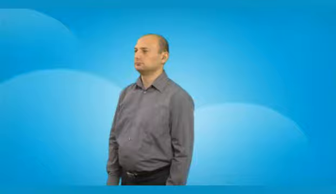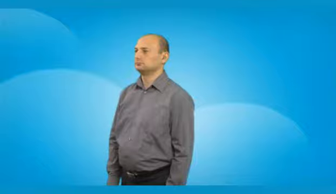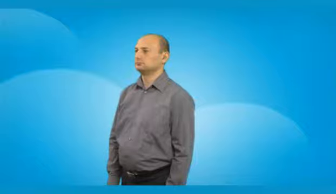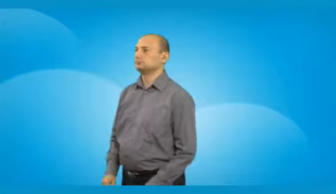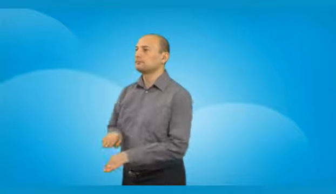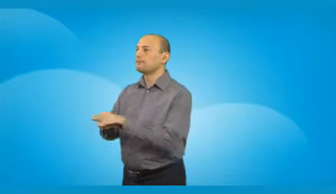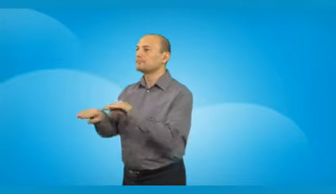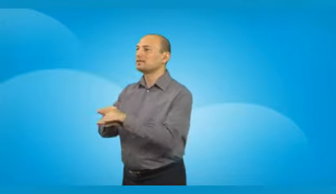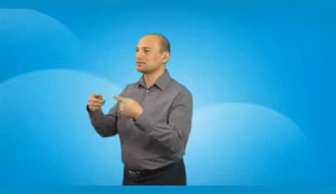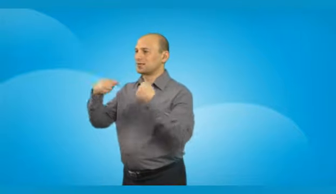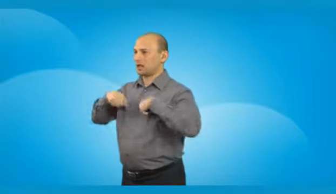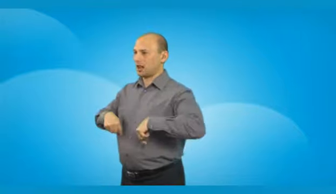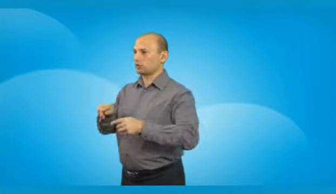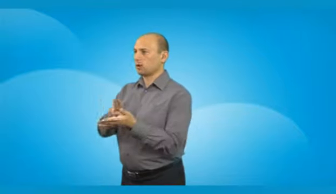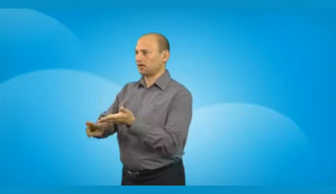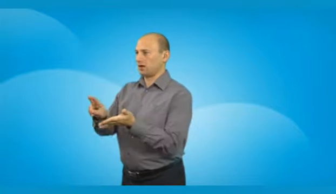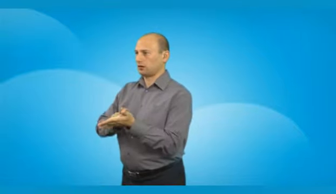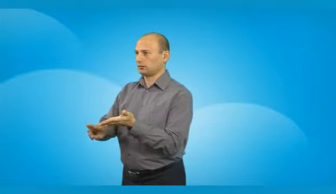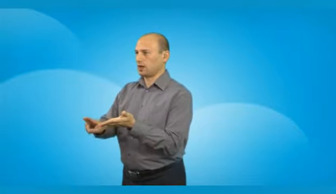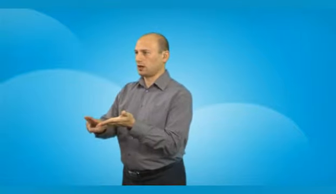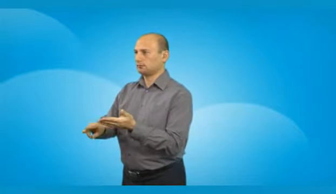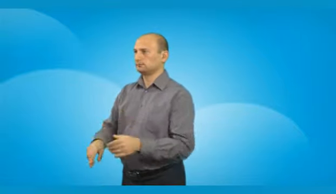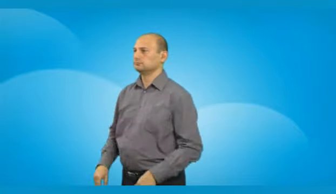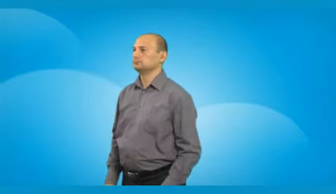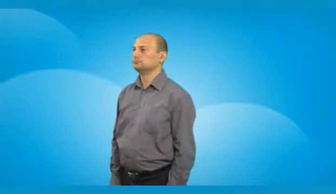Miniszterelnöki hivatal